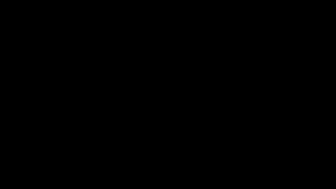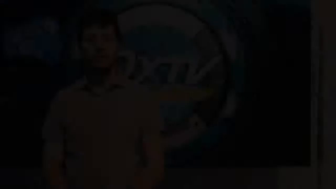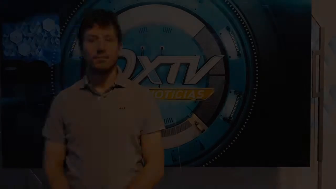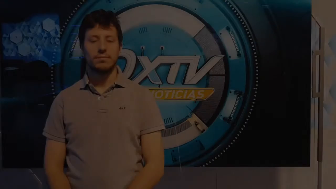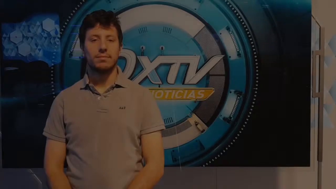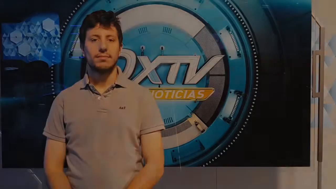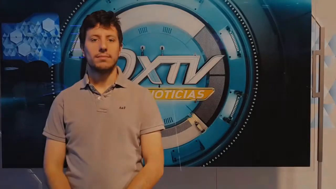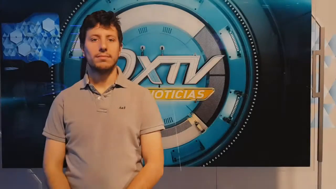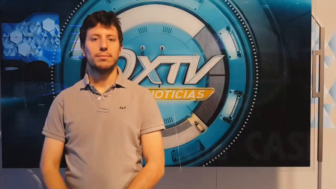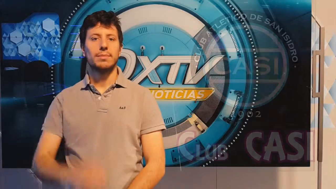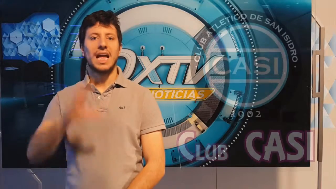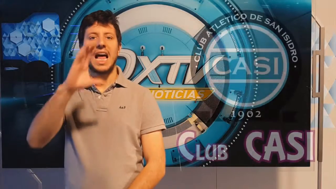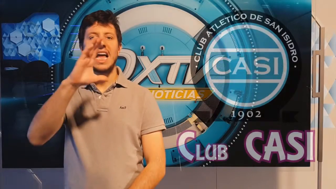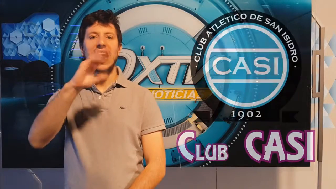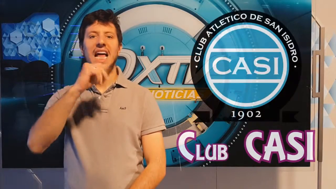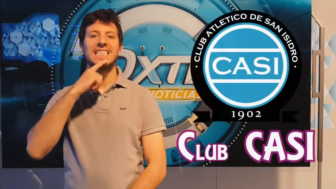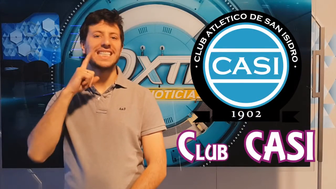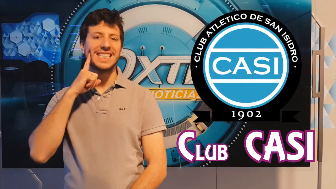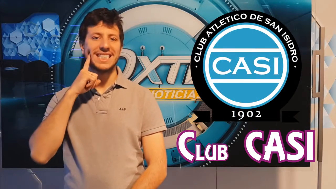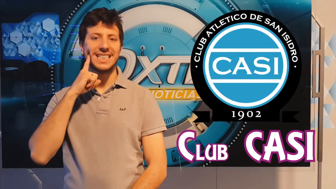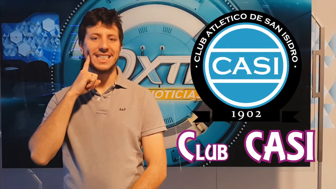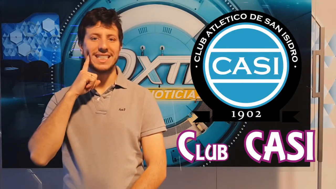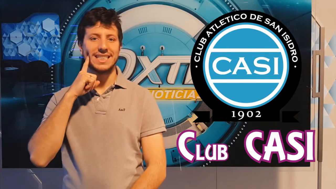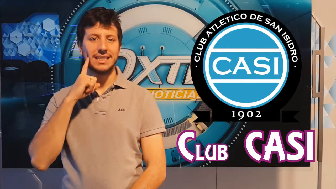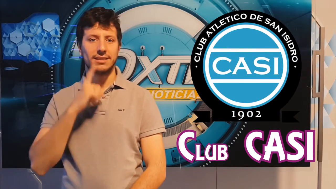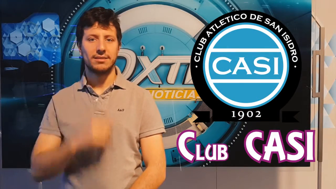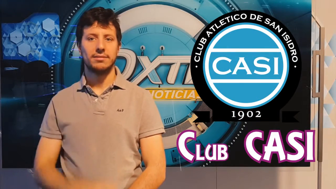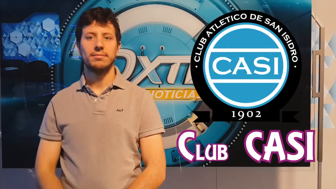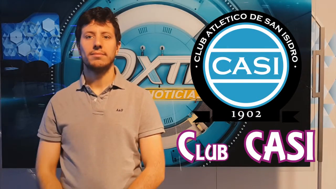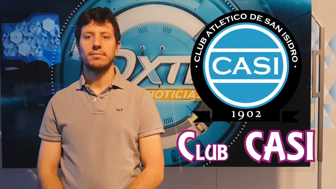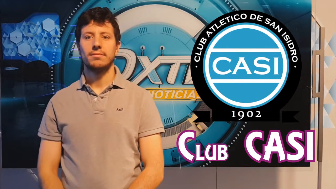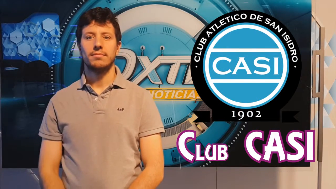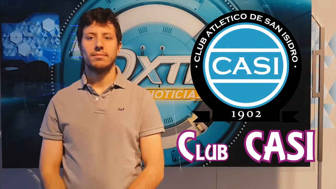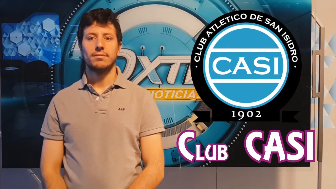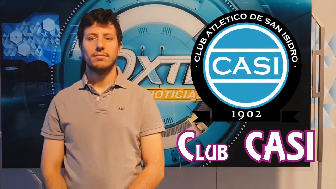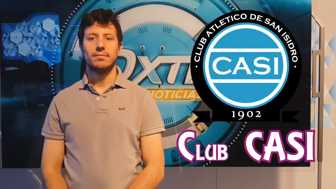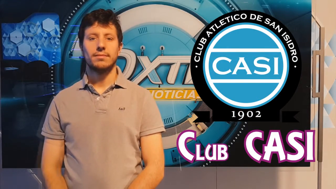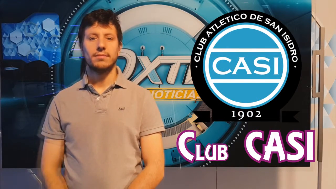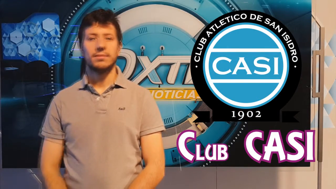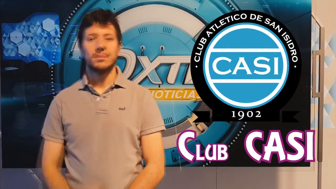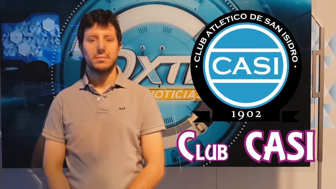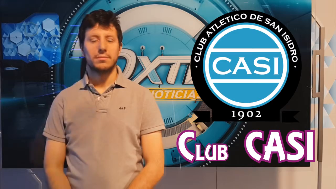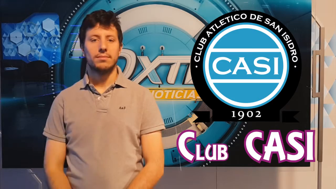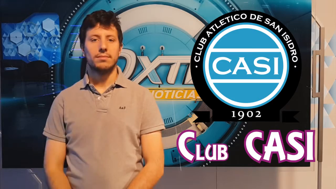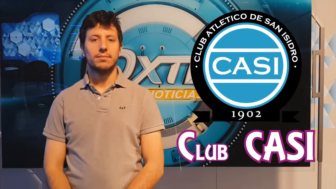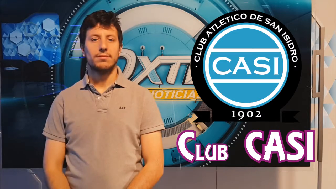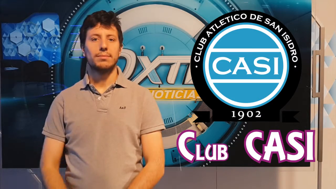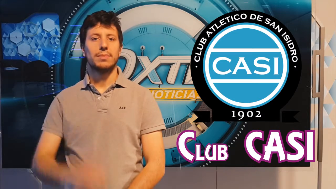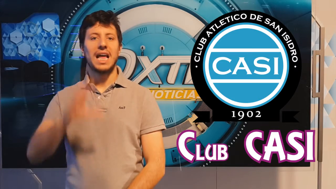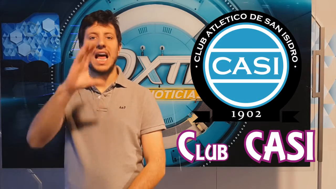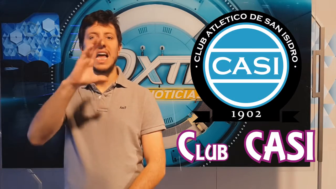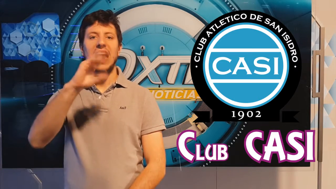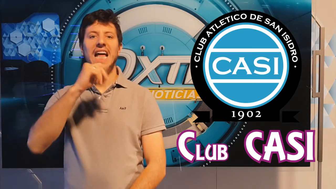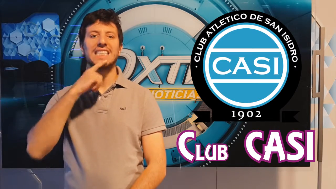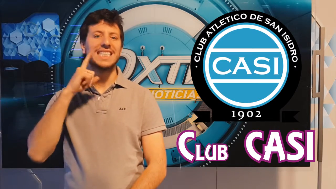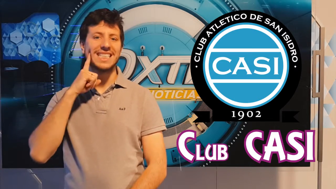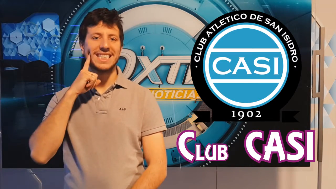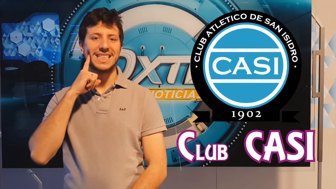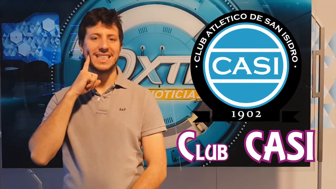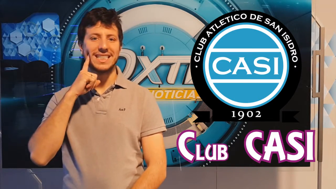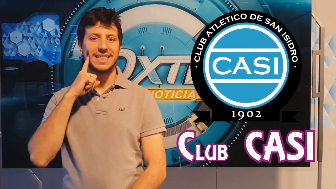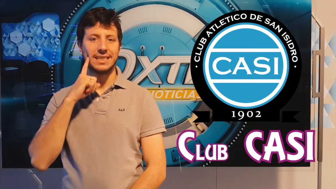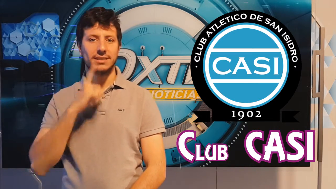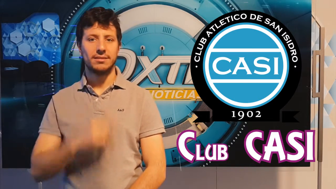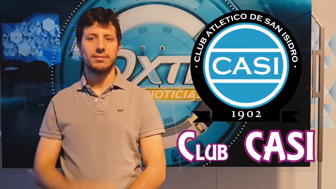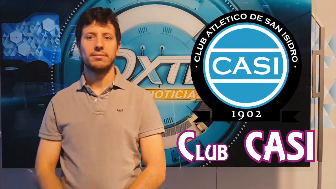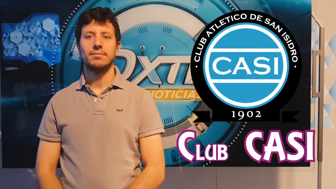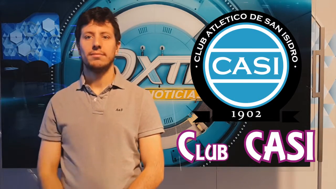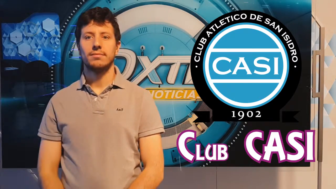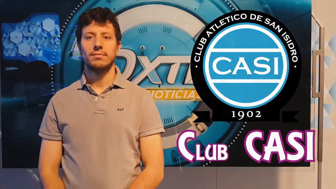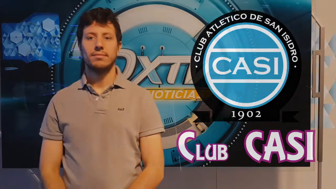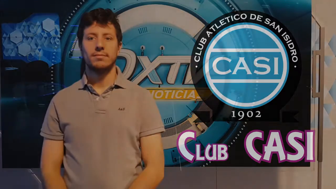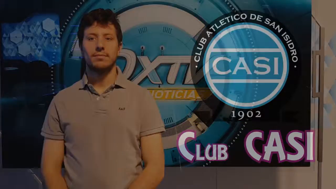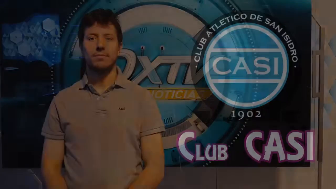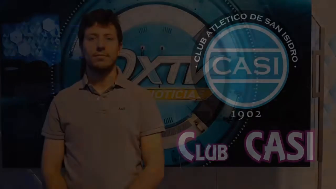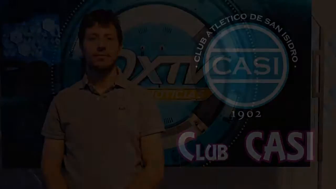CLUB ATLÉTICO SAN ISIDRO